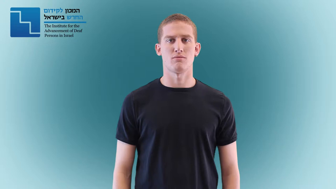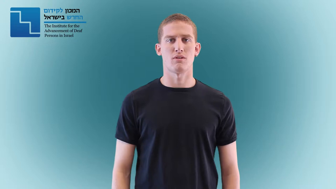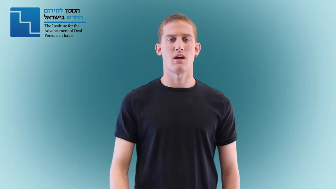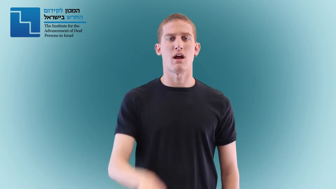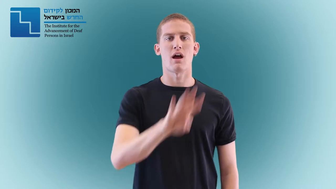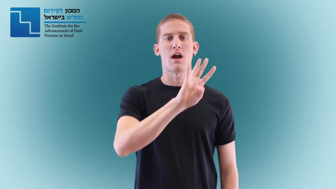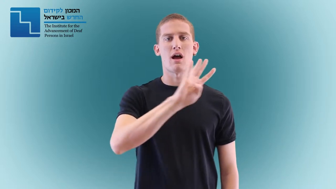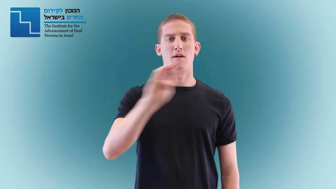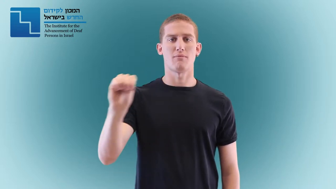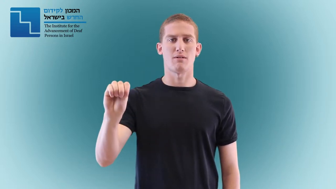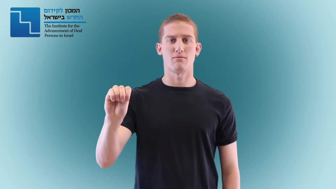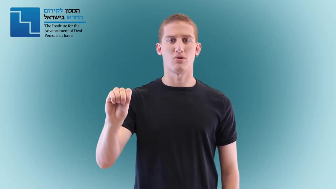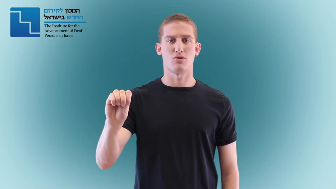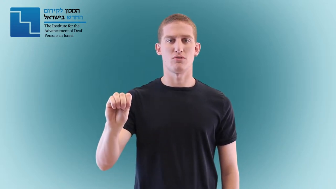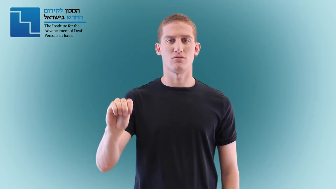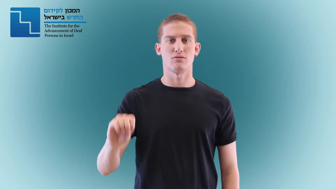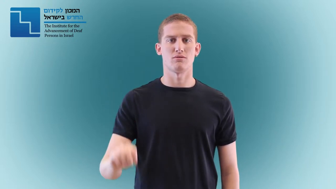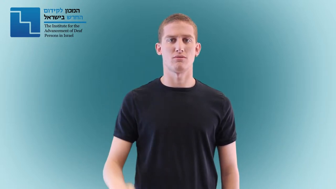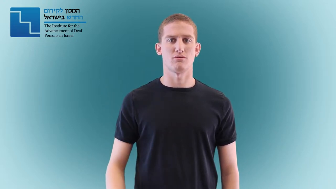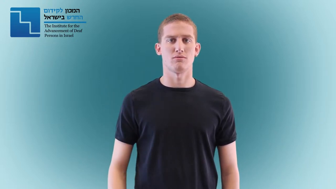ארבע מאות